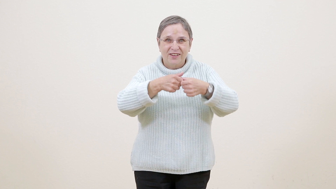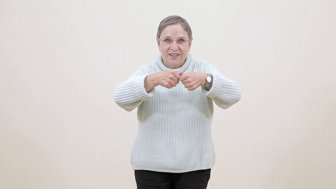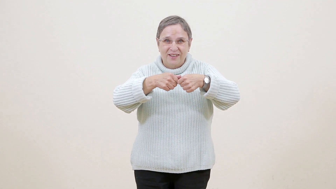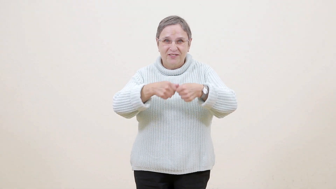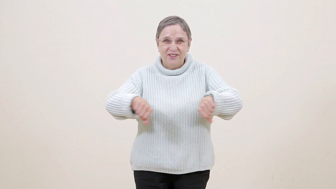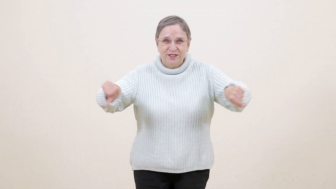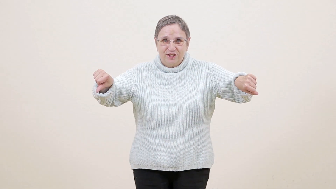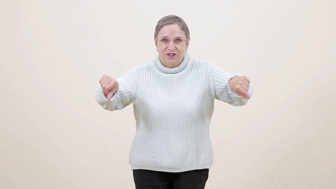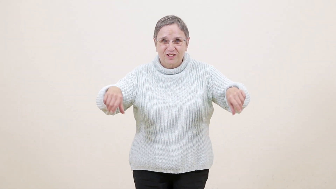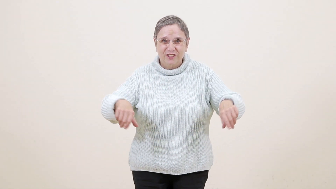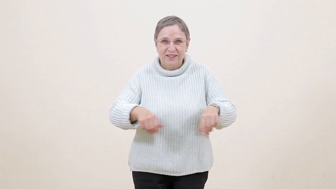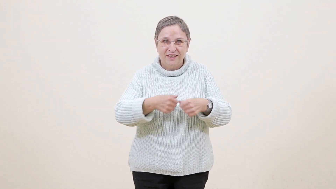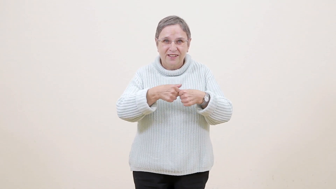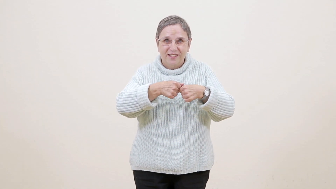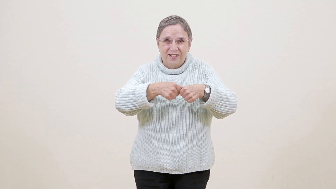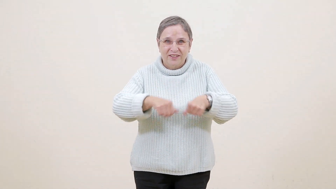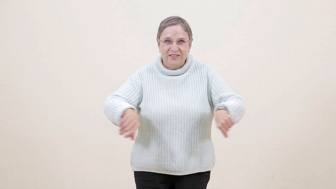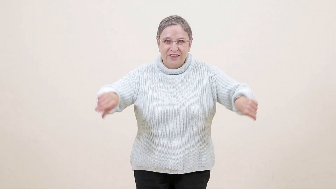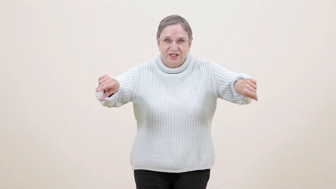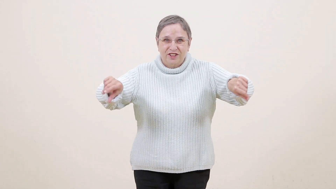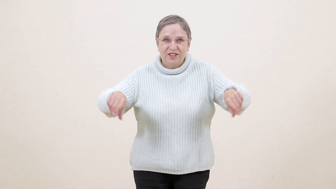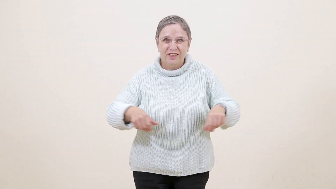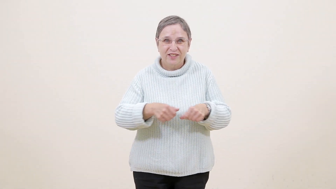Wurst